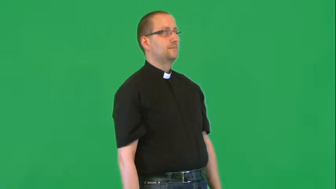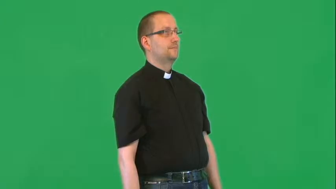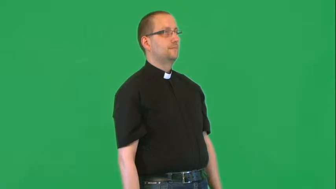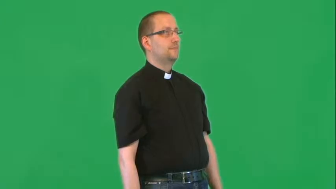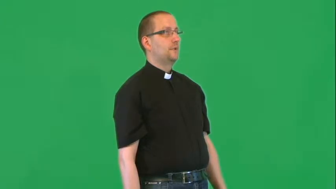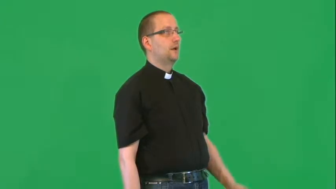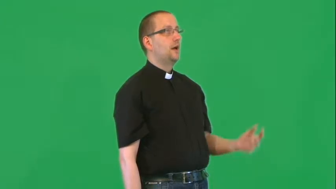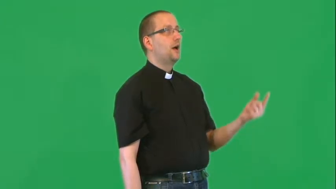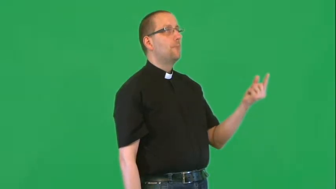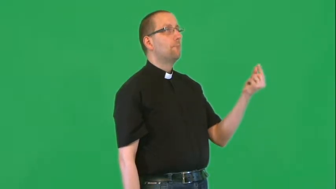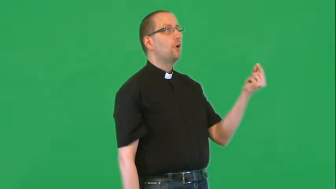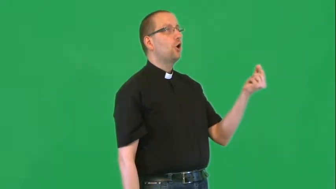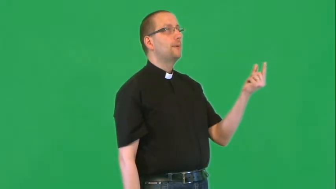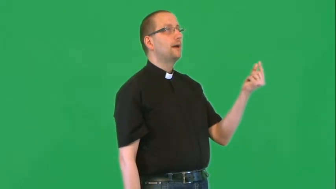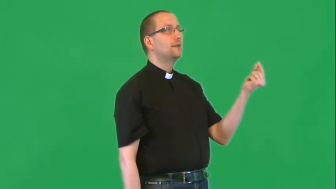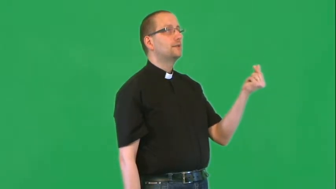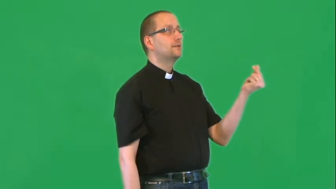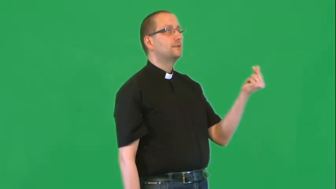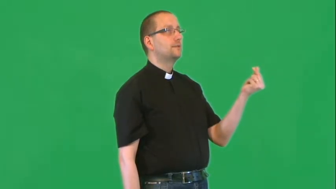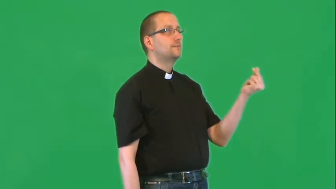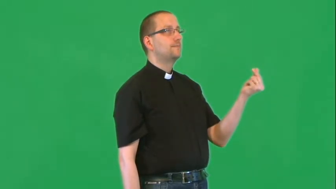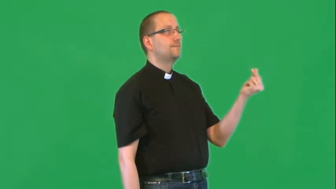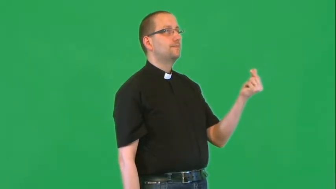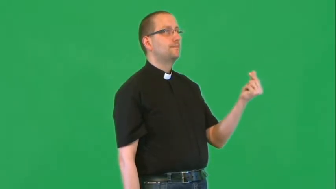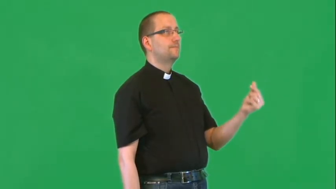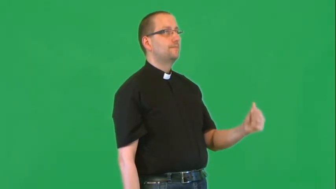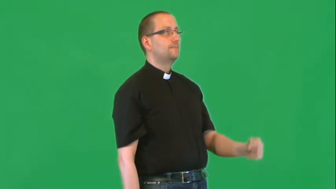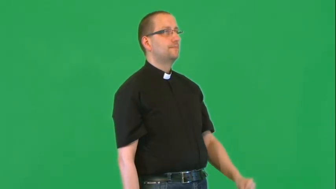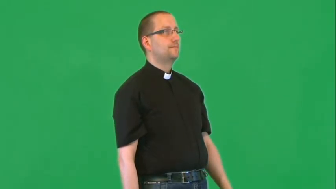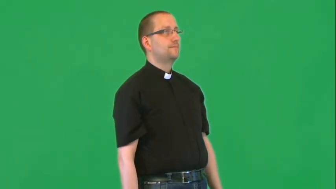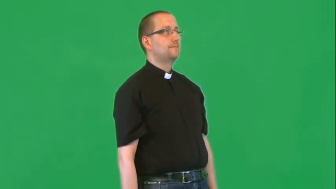moment